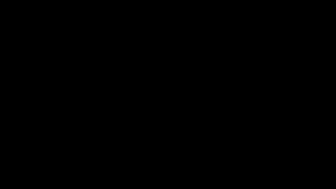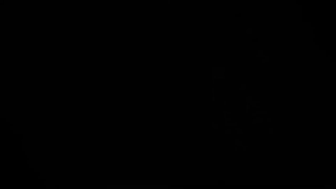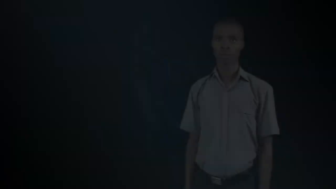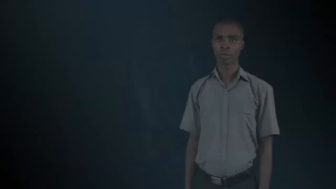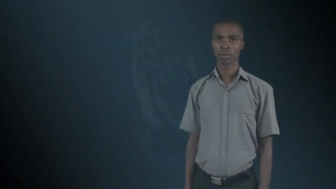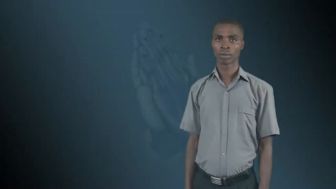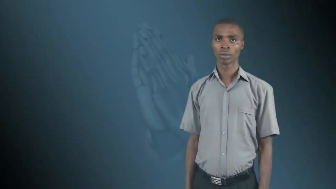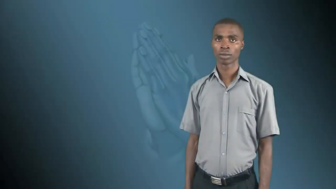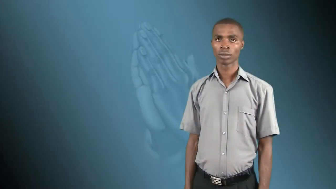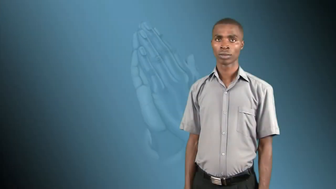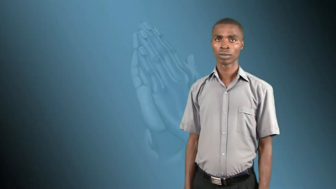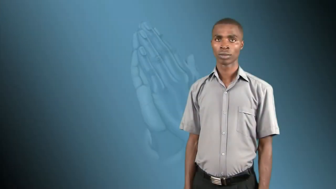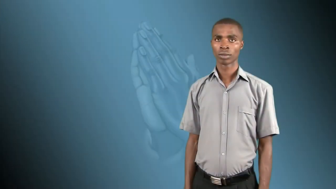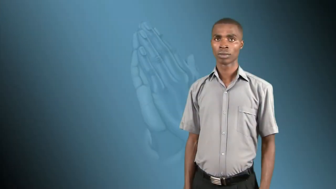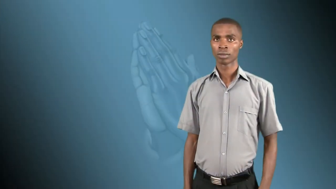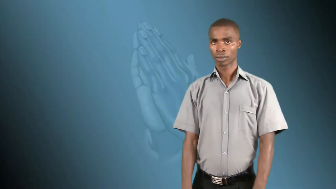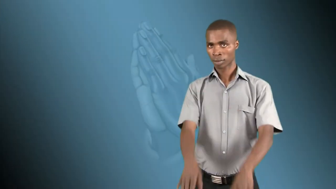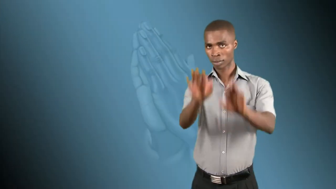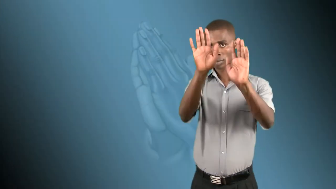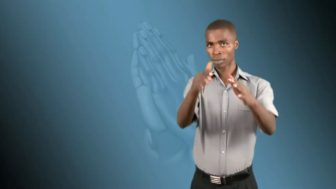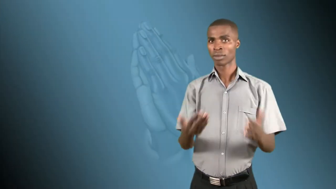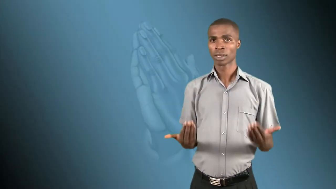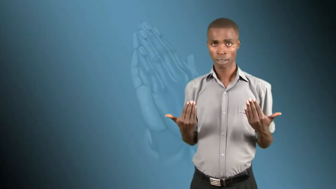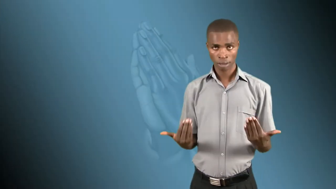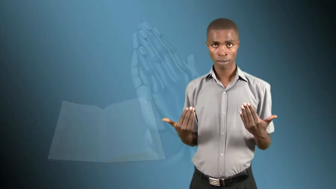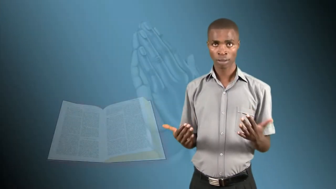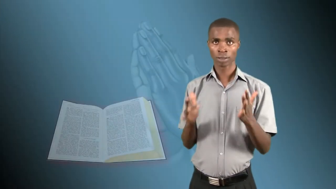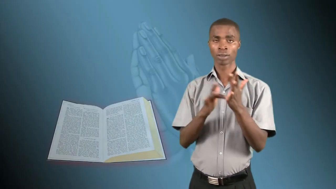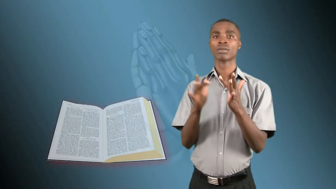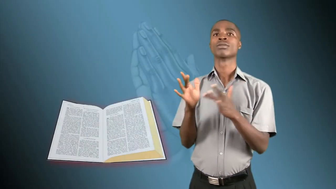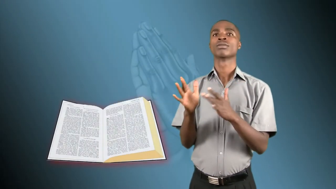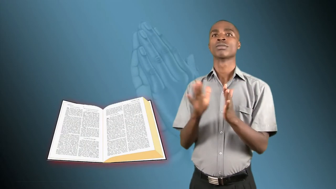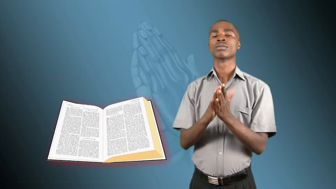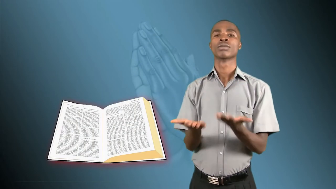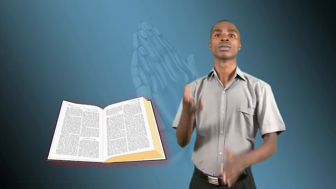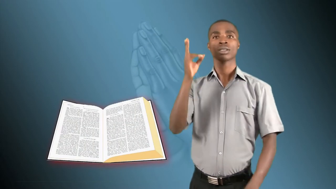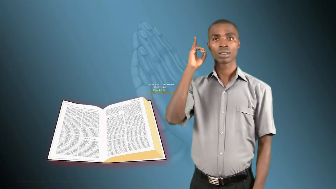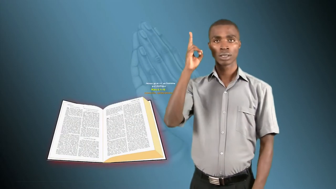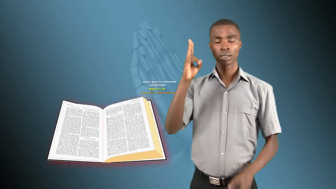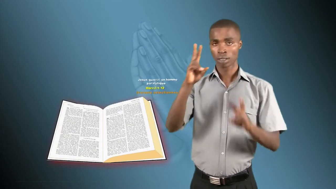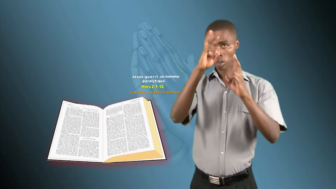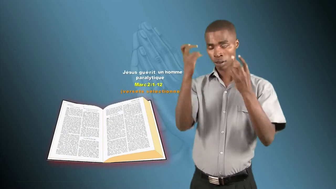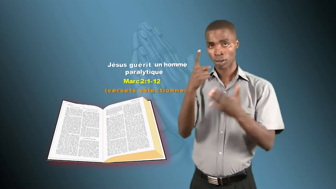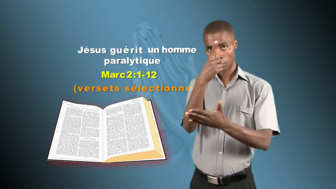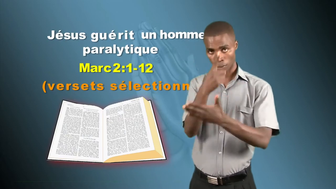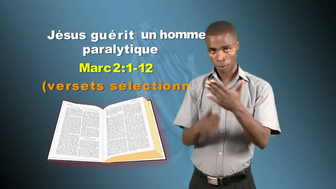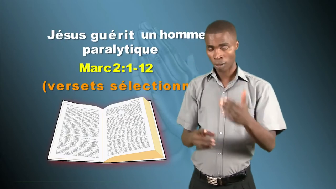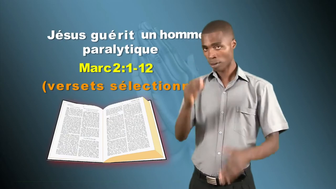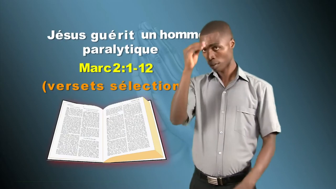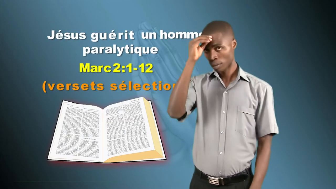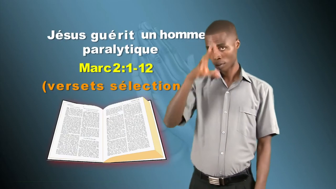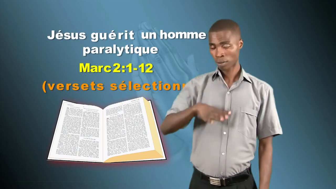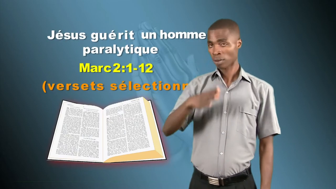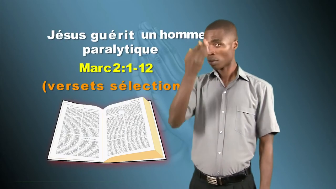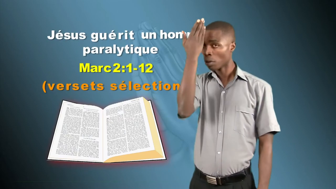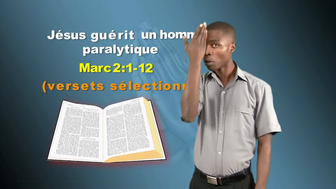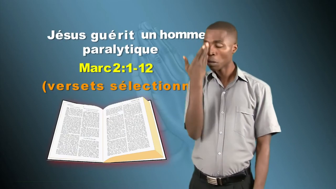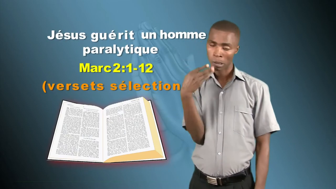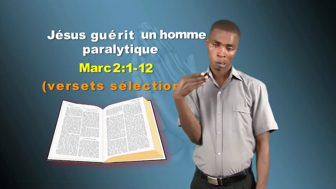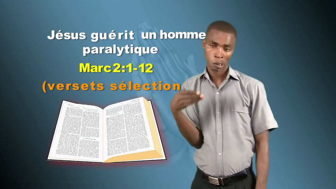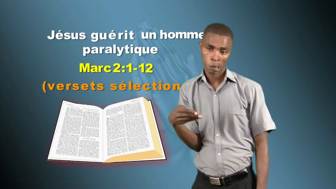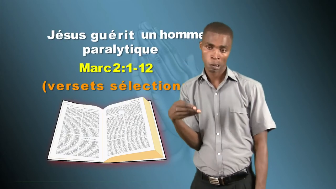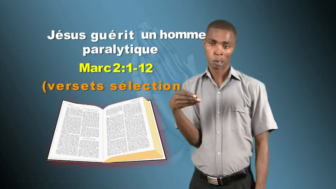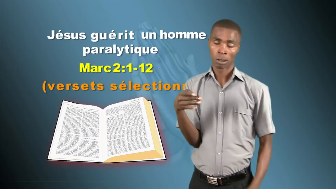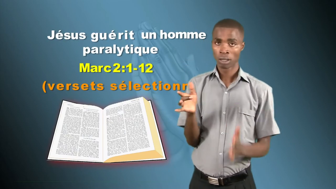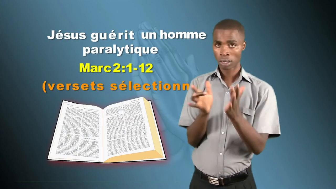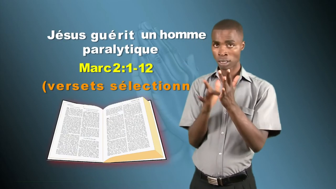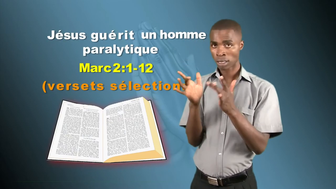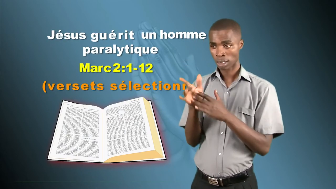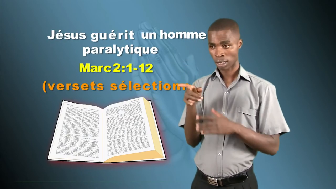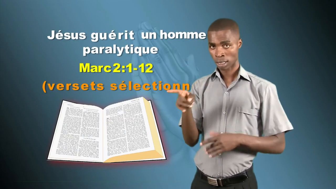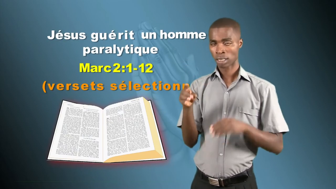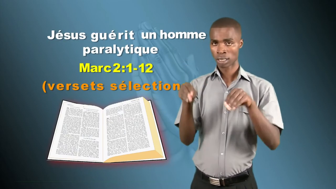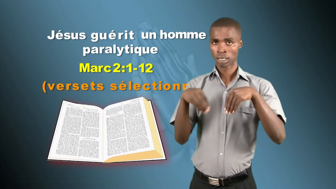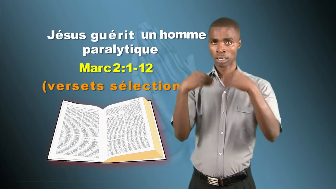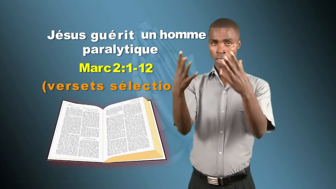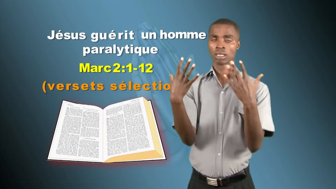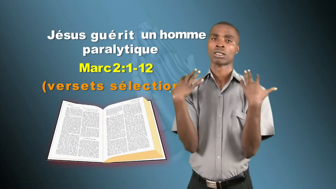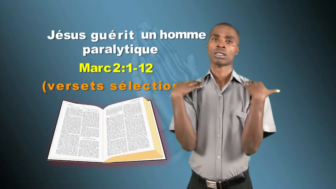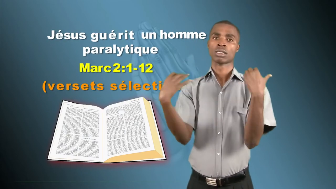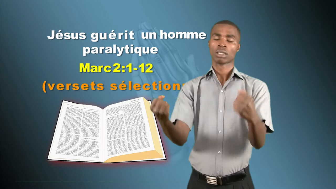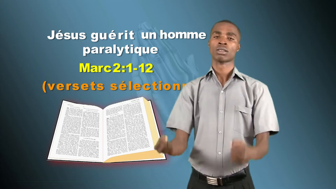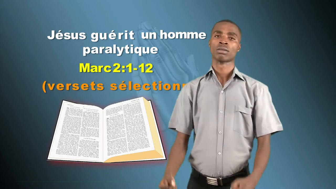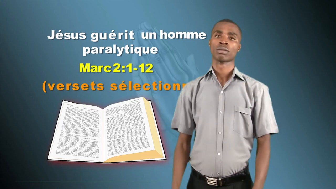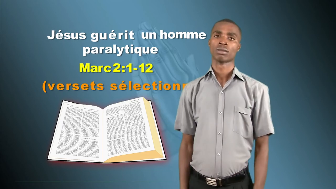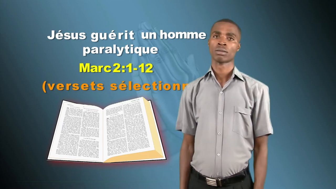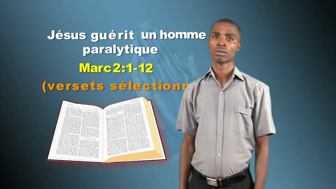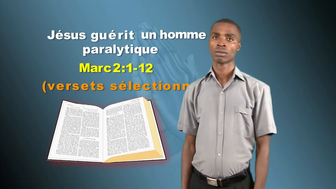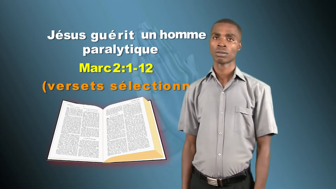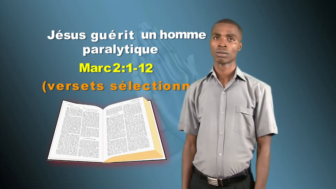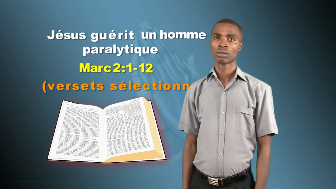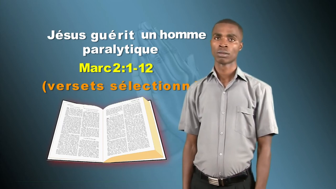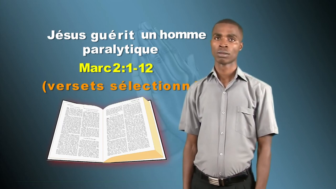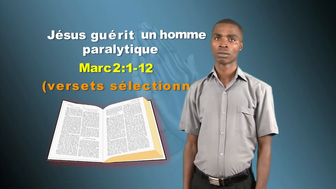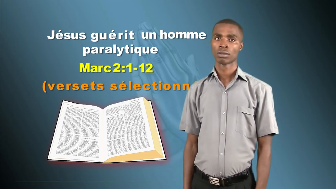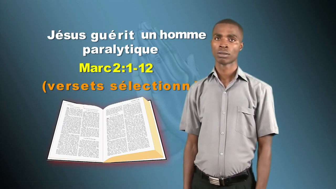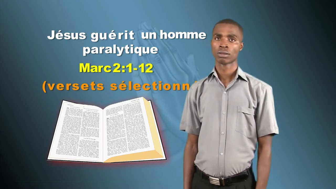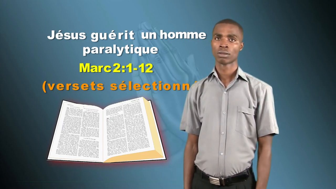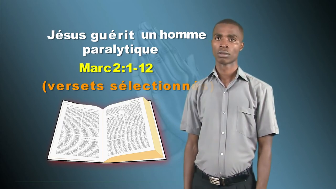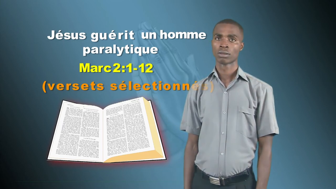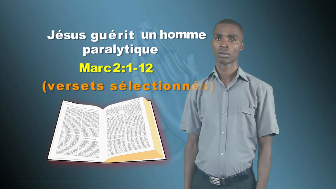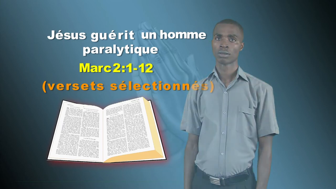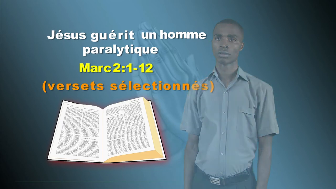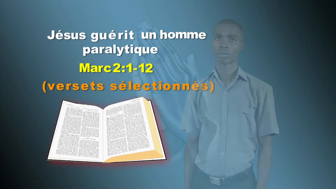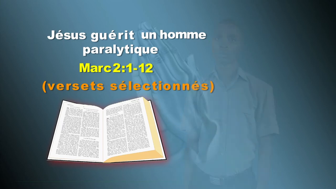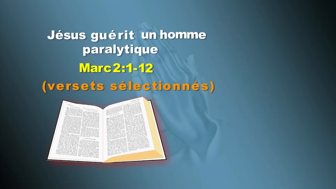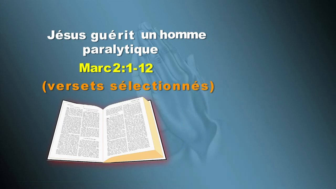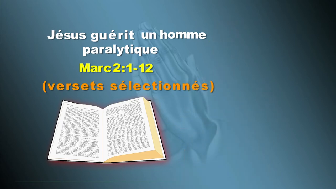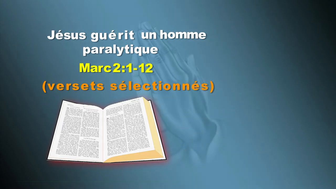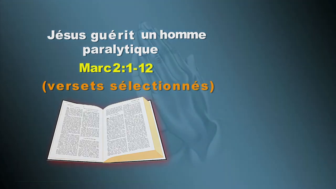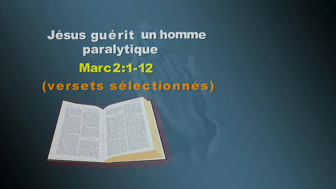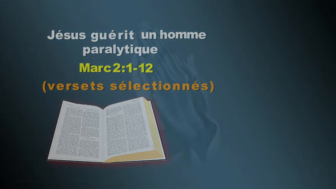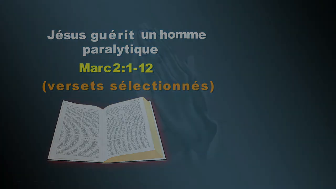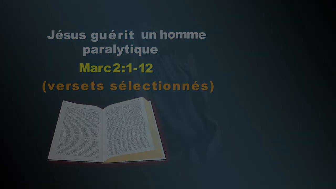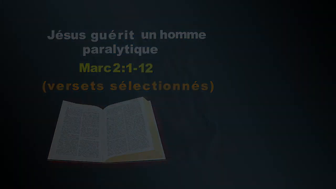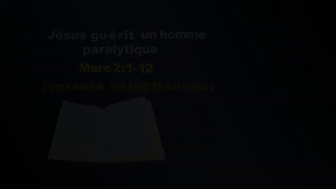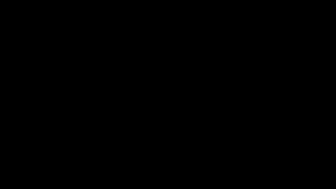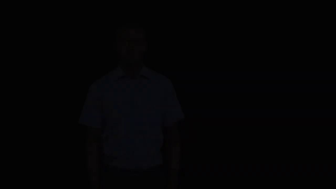Jésus guérit un homme paralytique